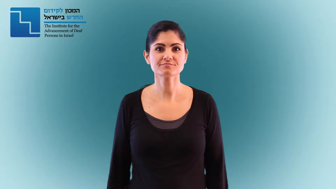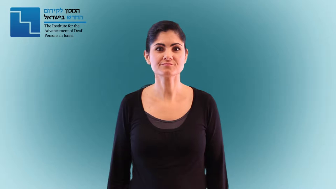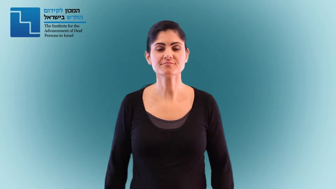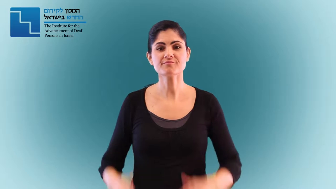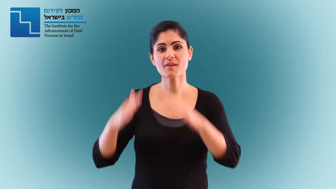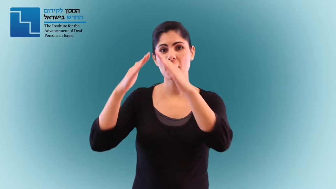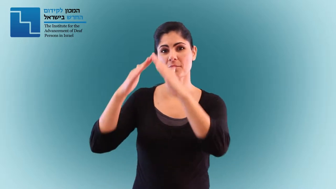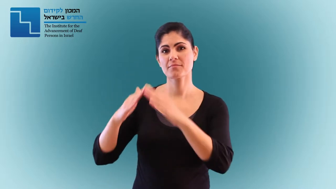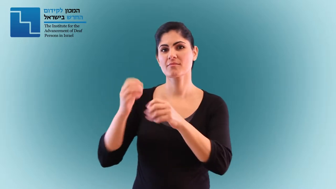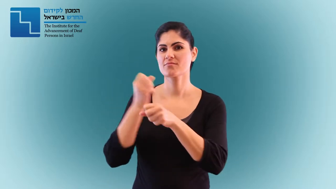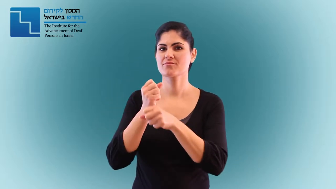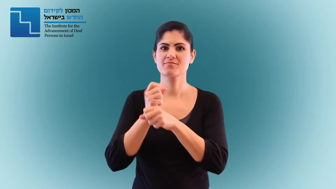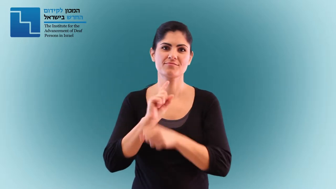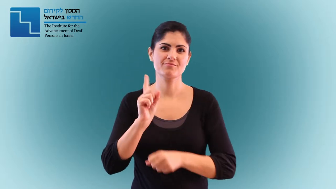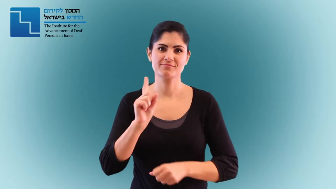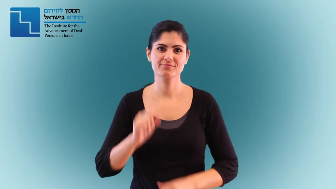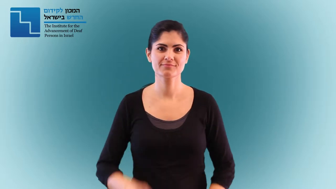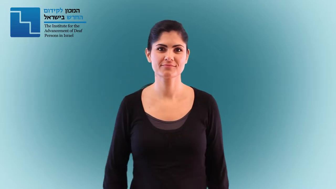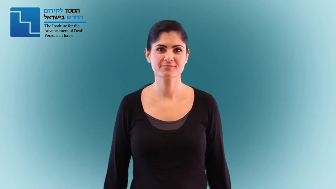עקרת בית